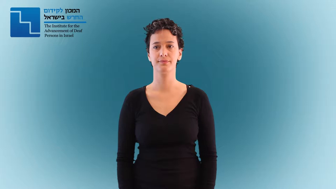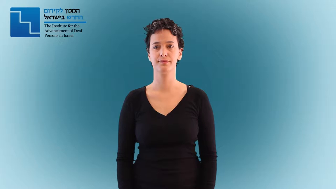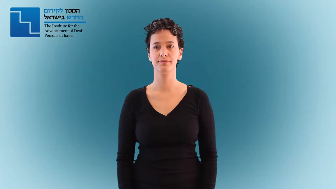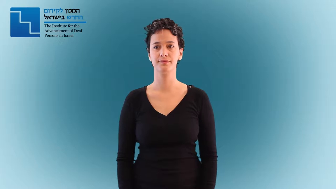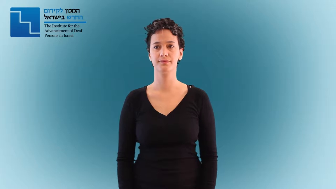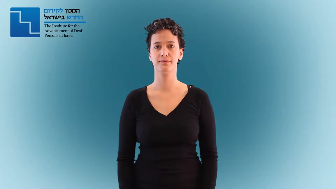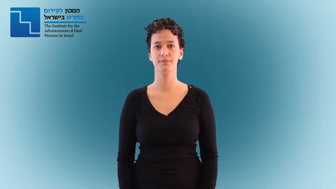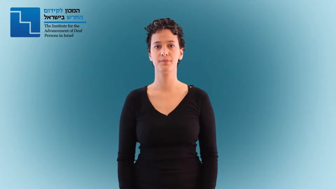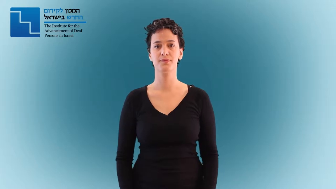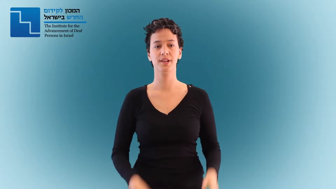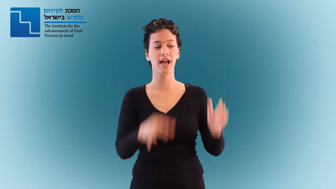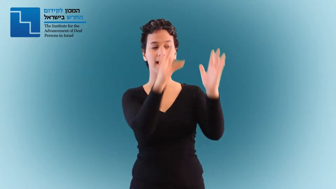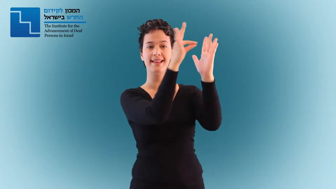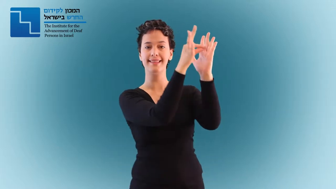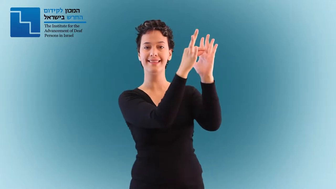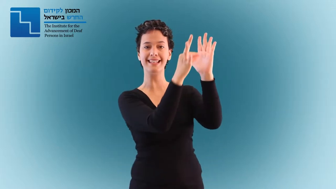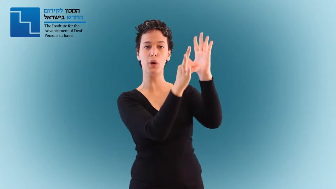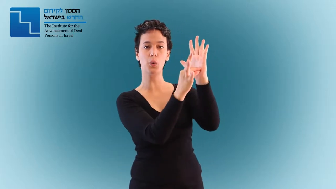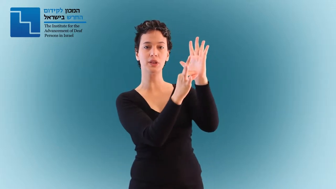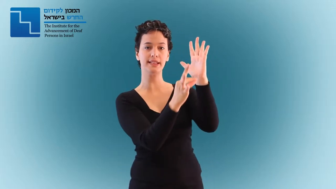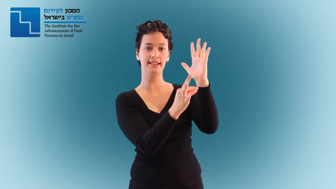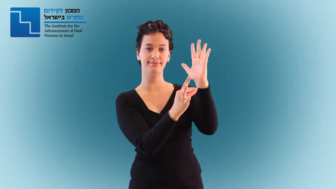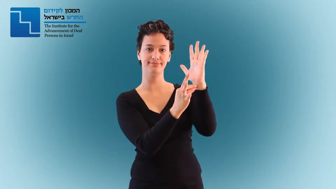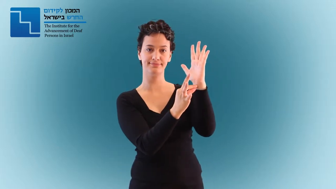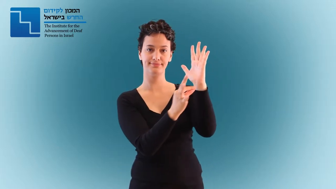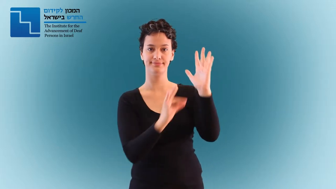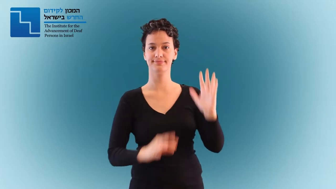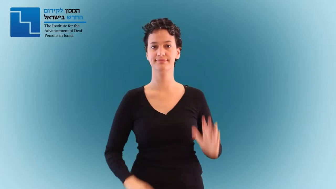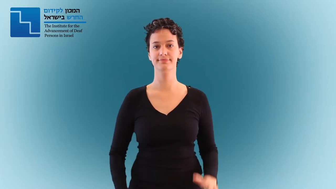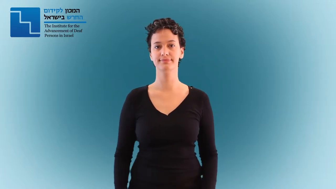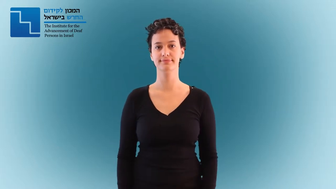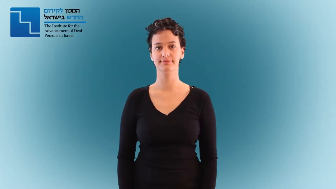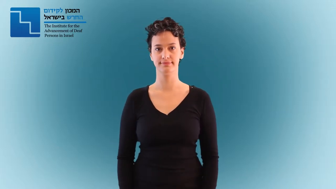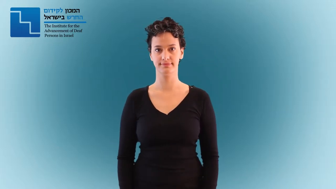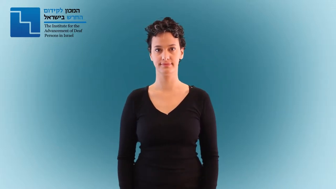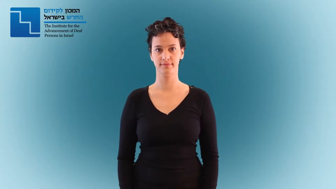ניקוד